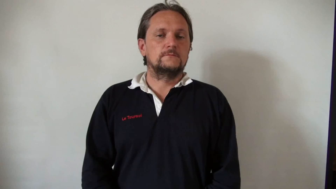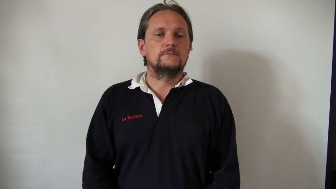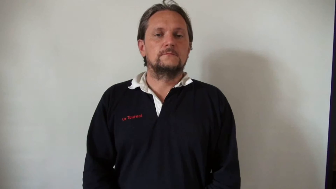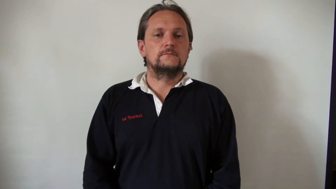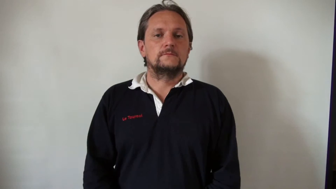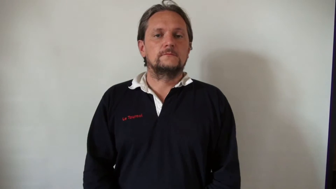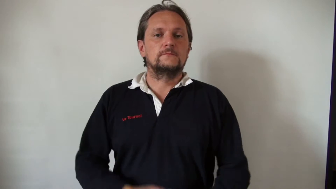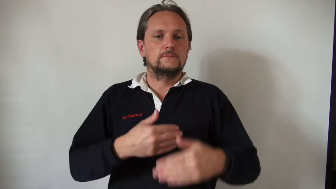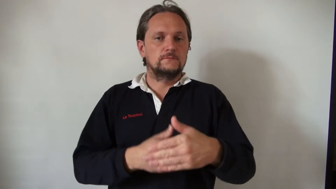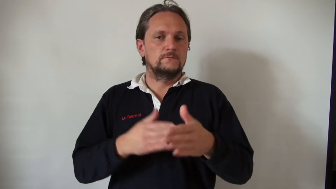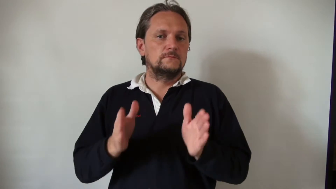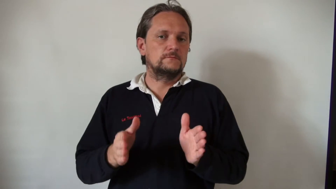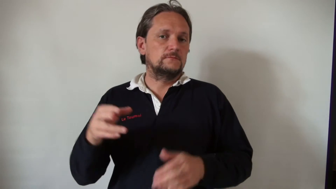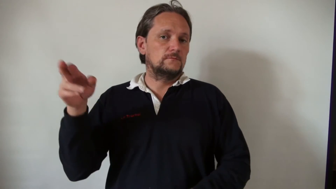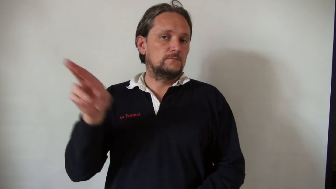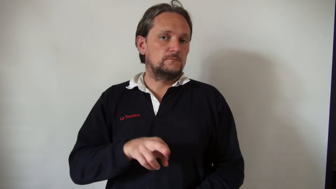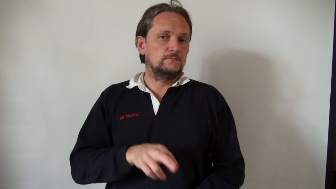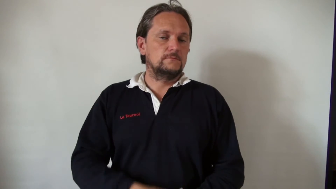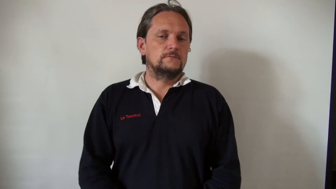Boîte de retour